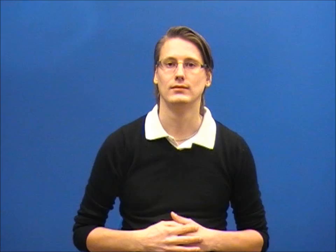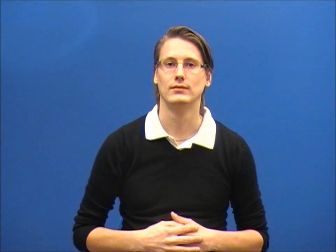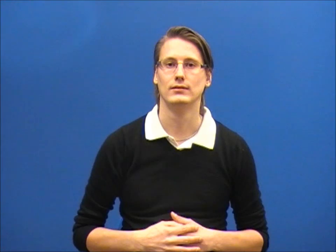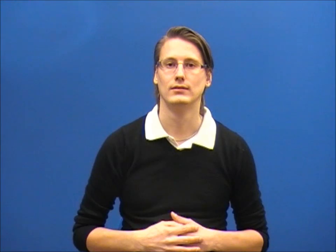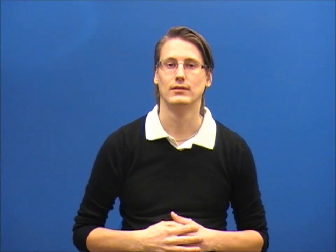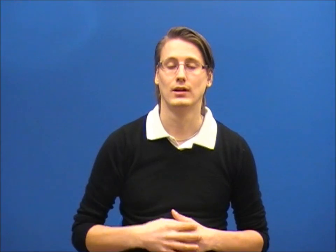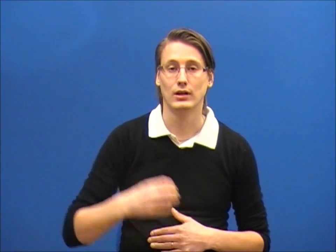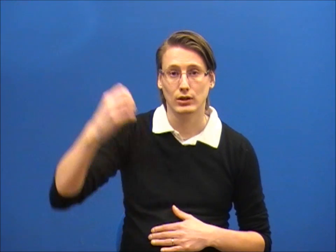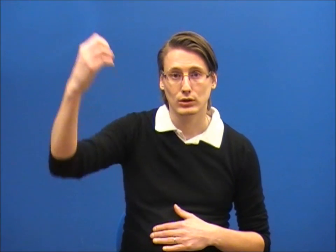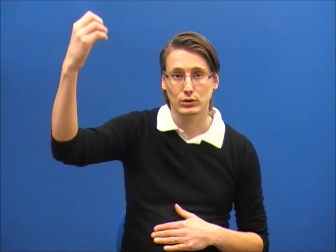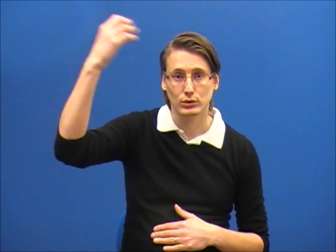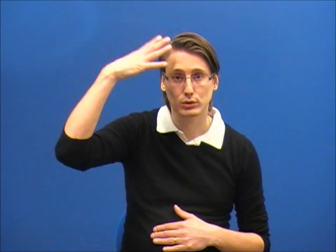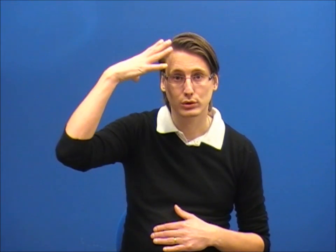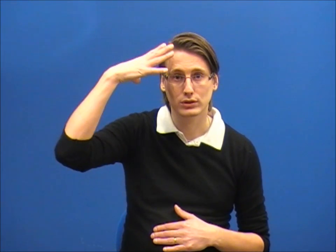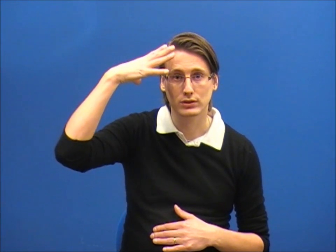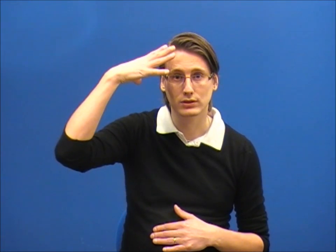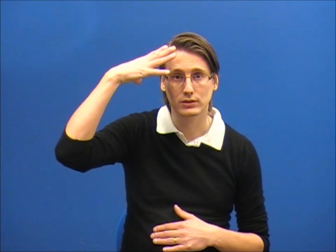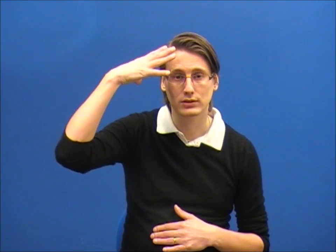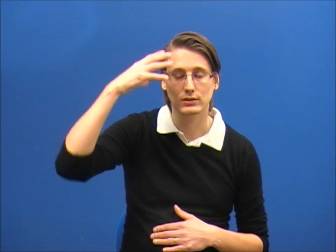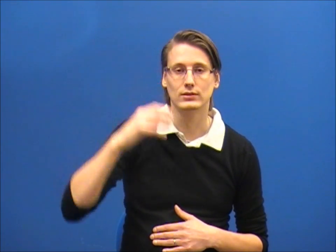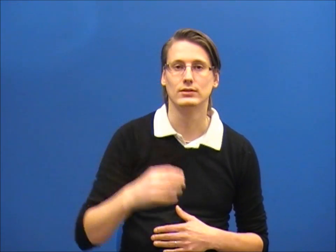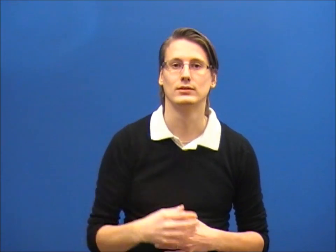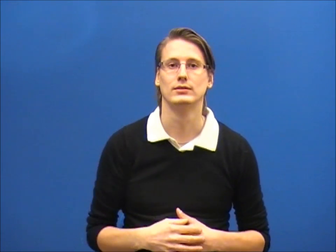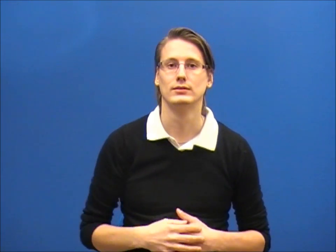DUSCH